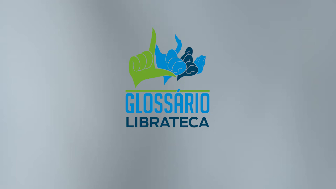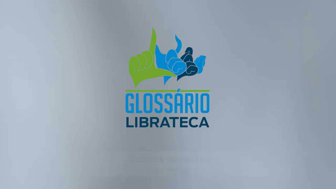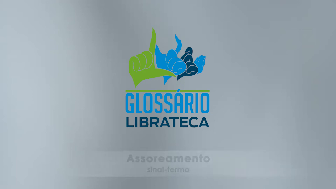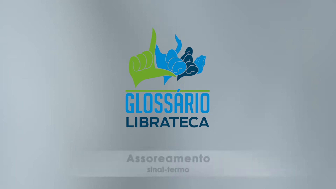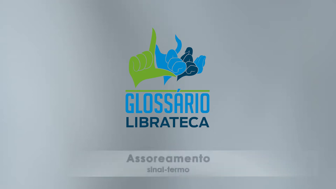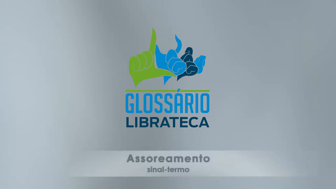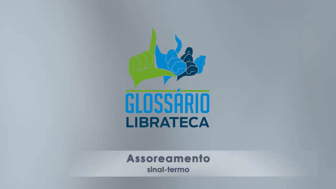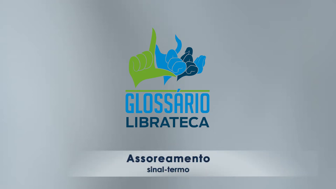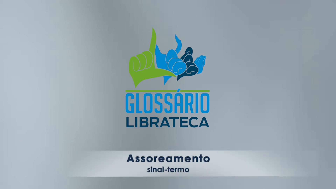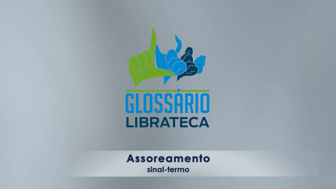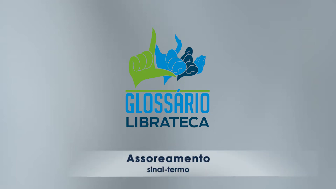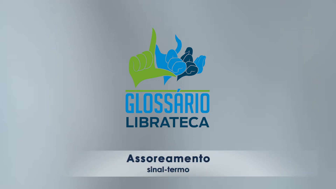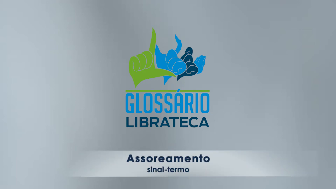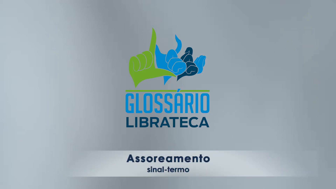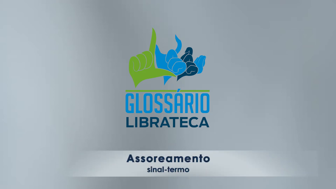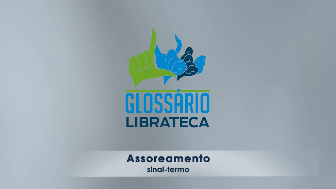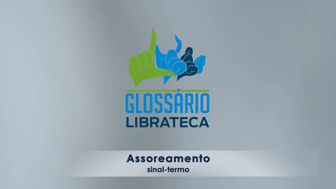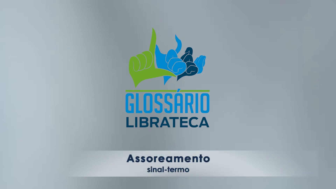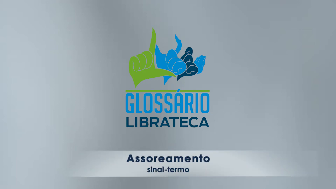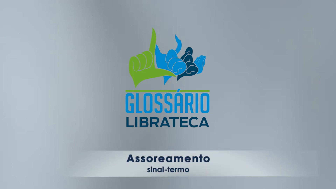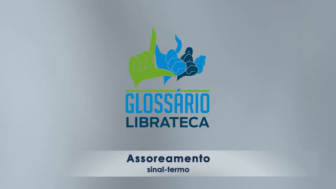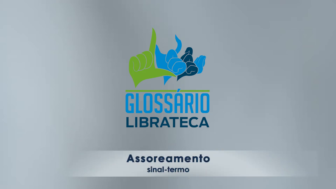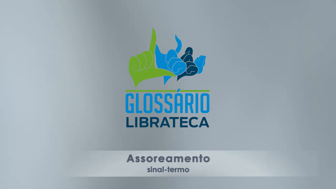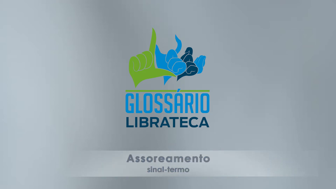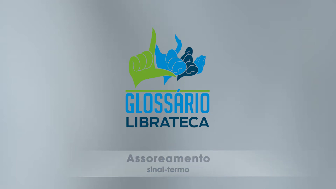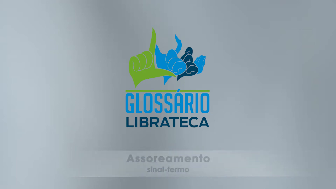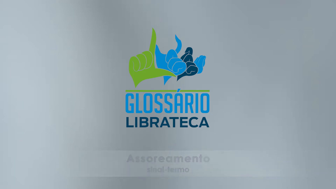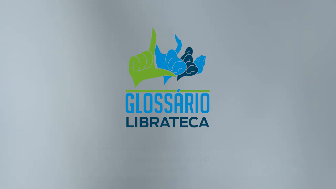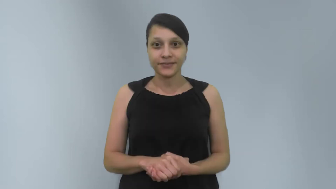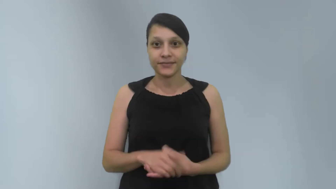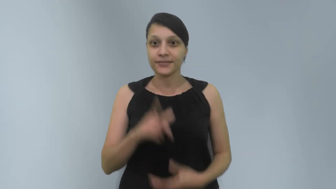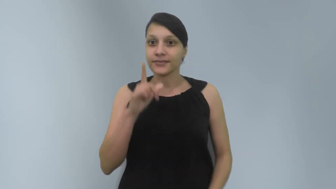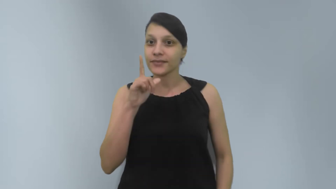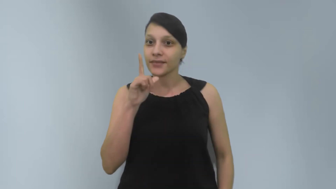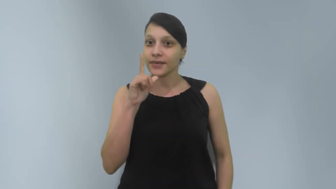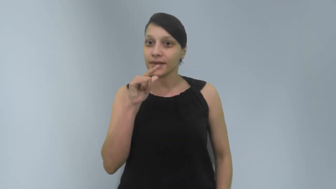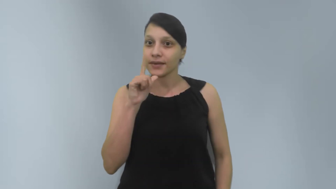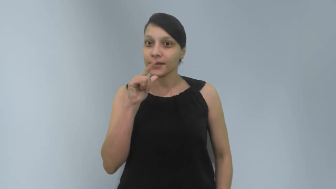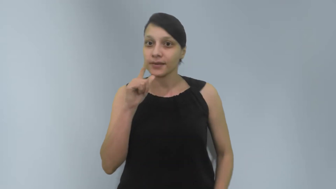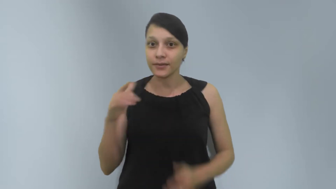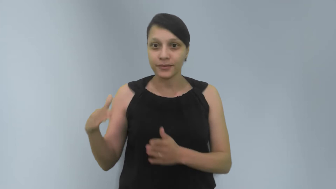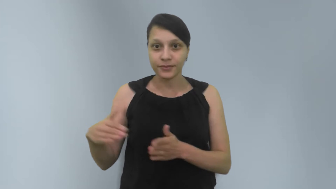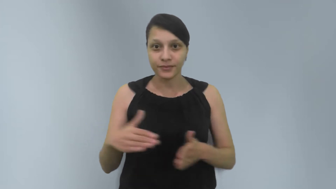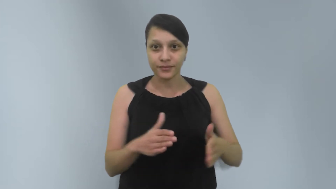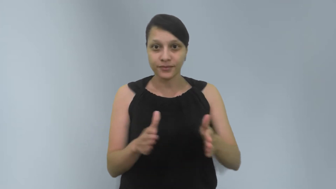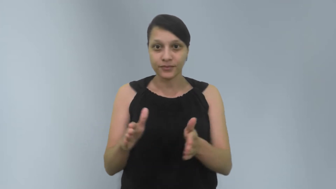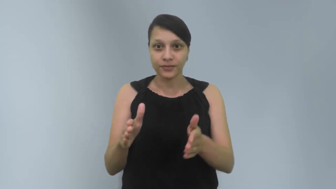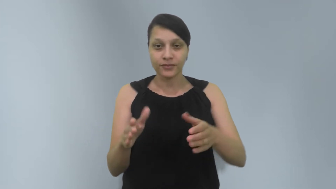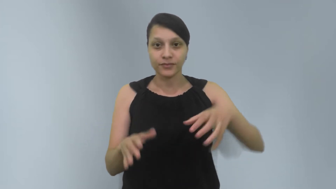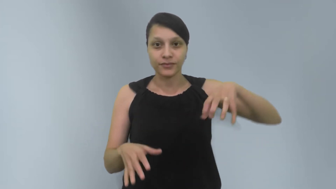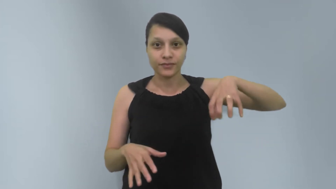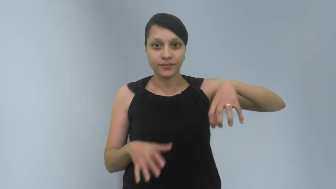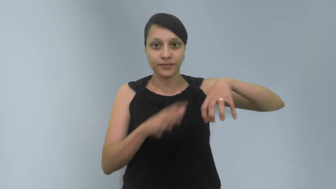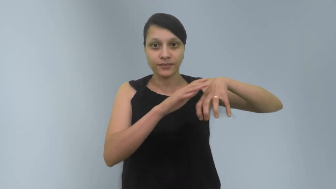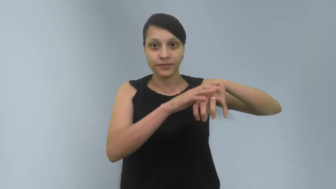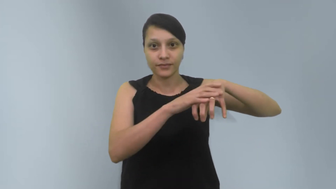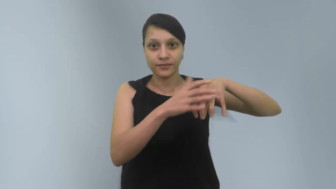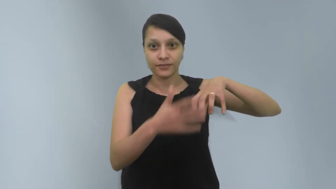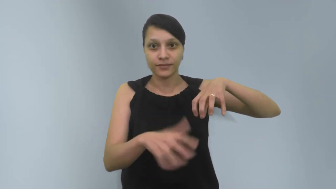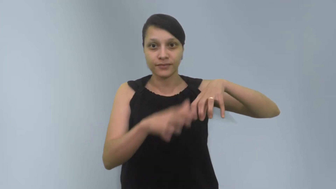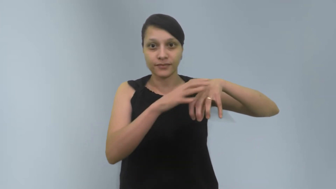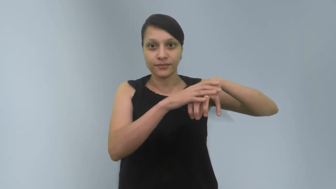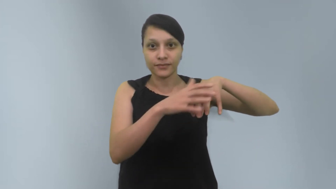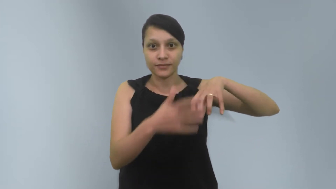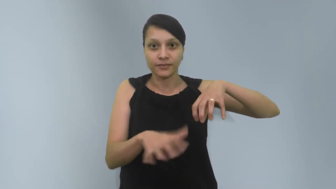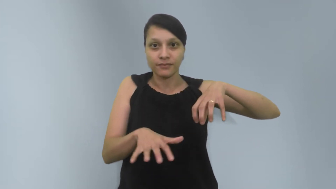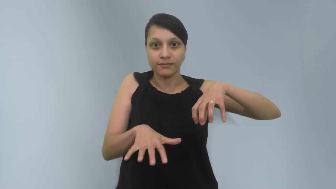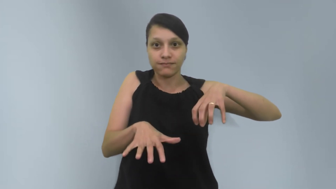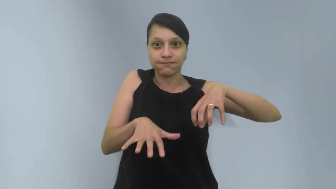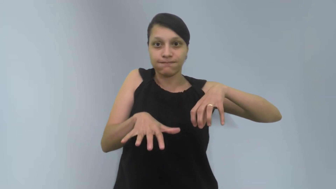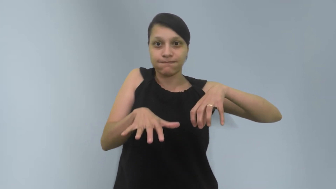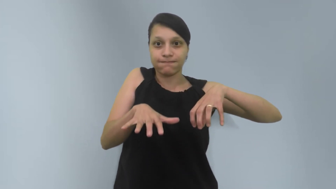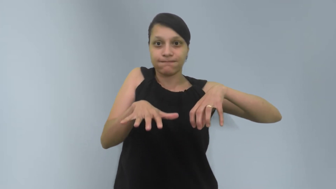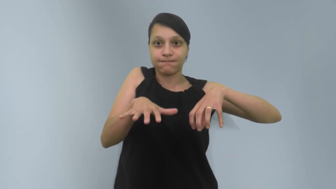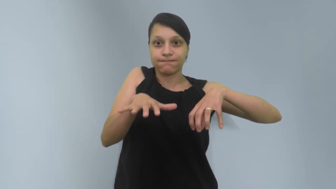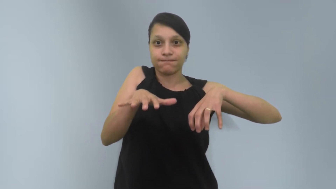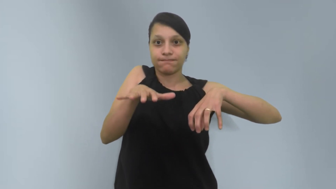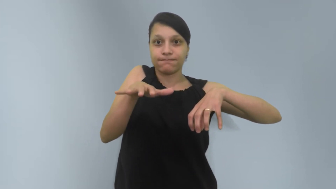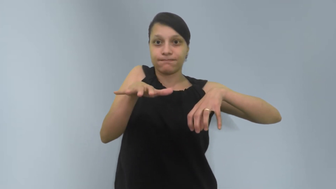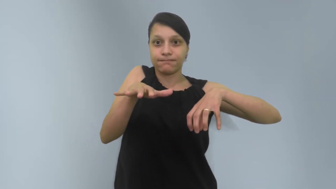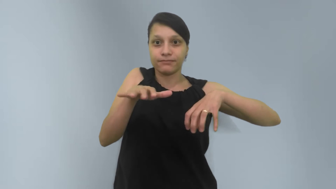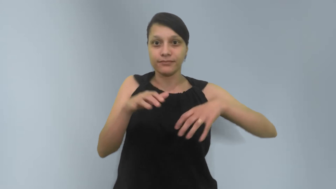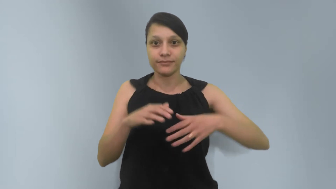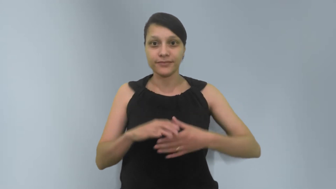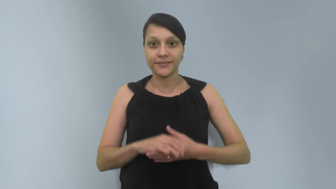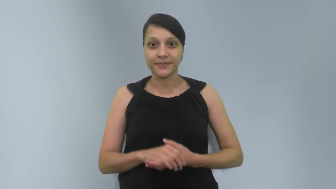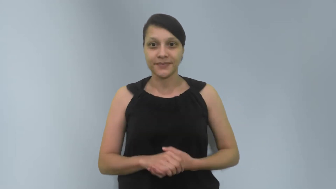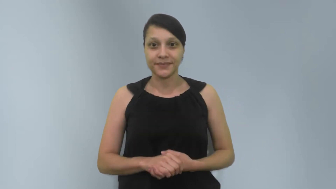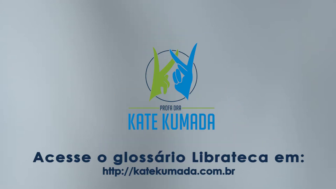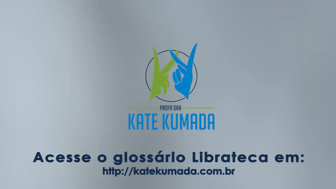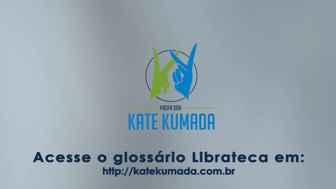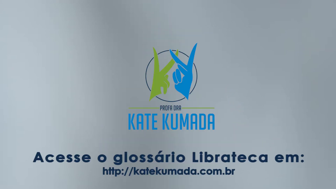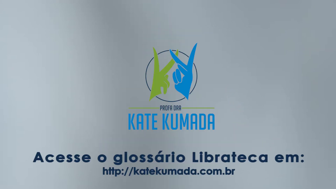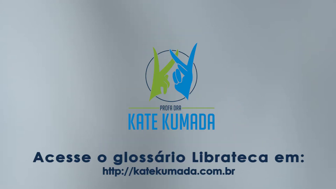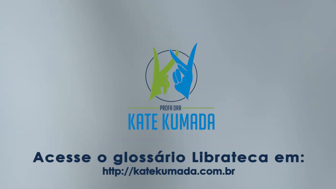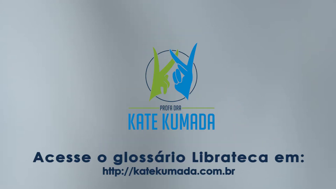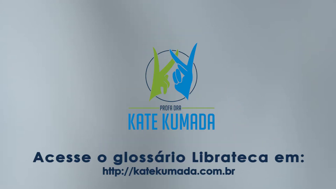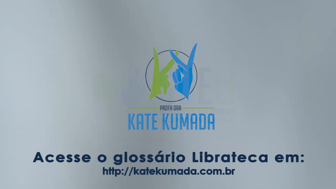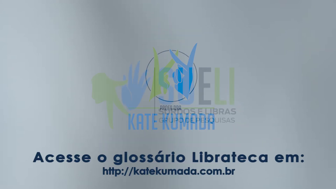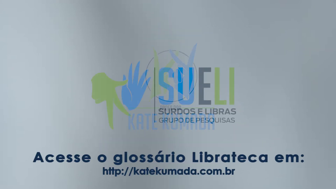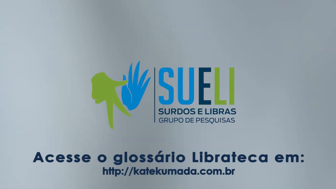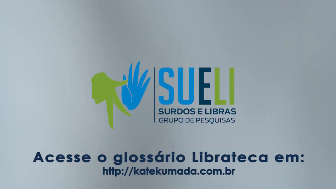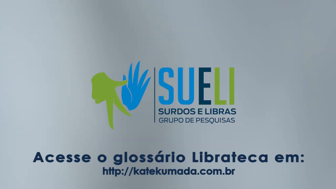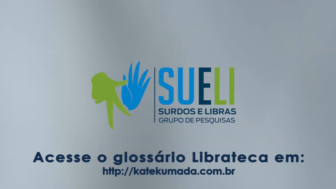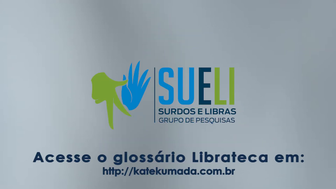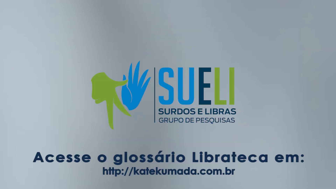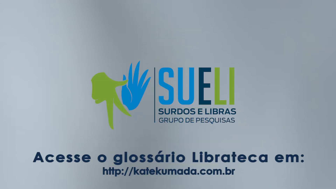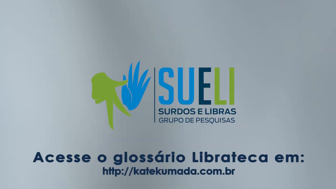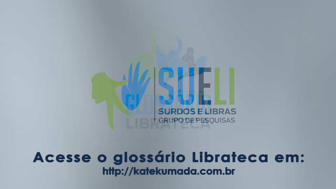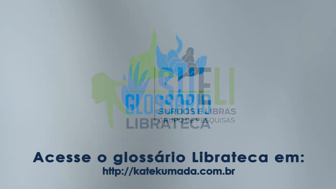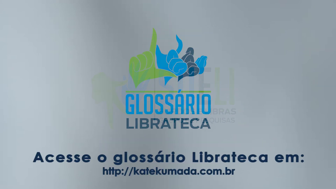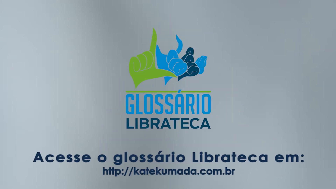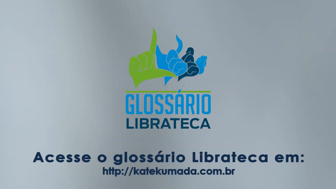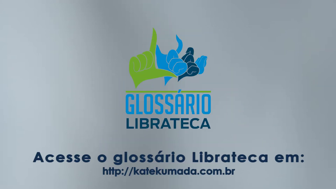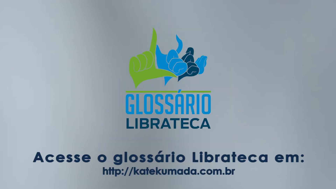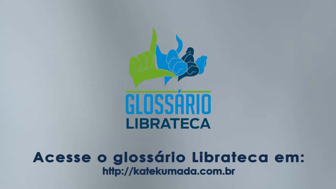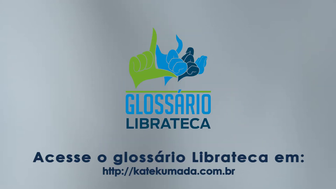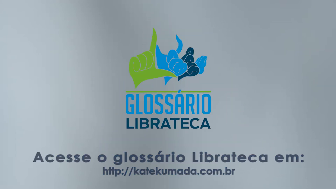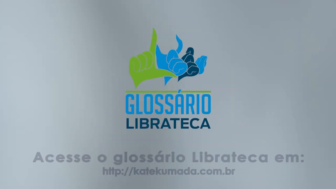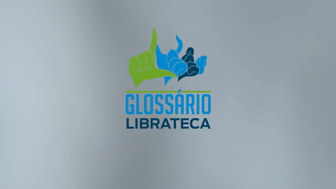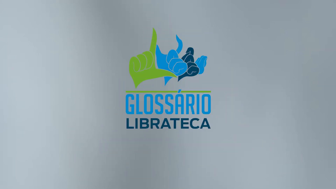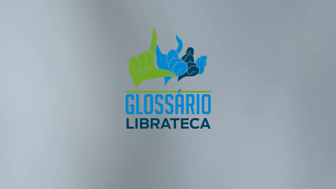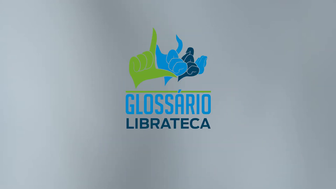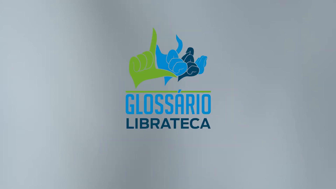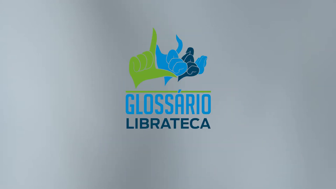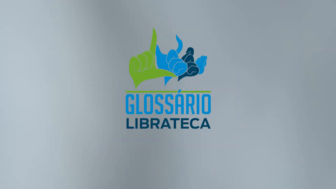Assoreamento